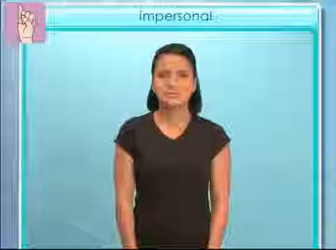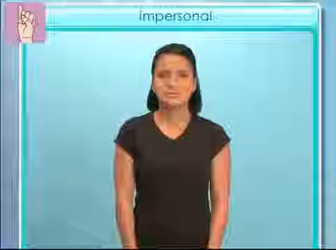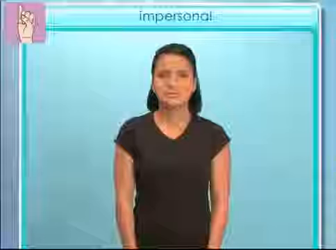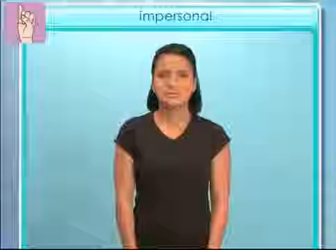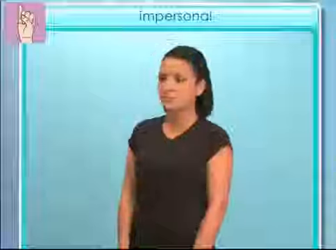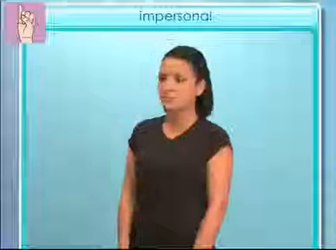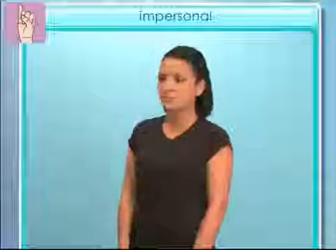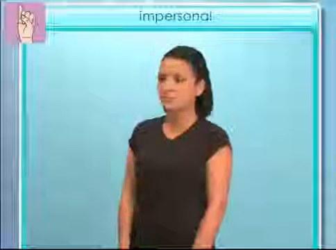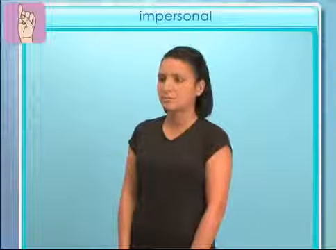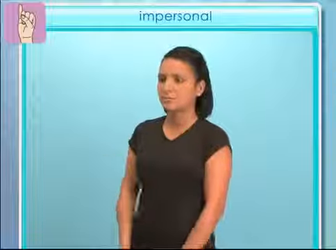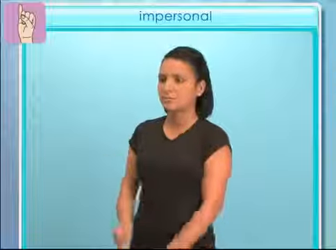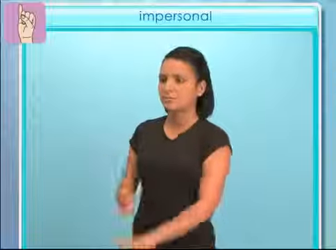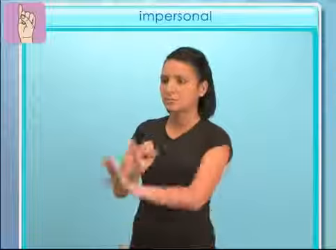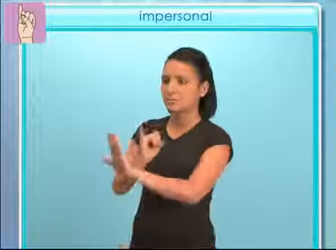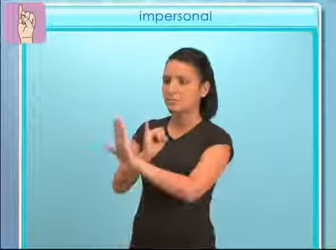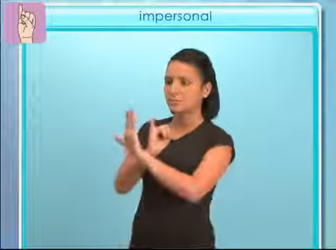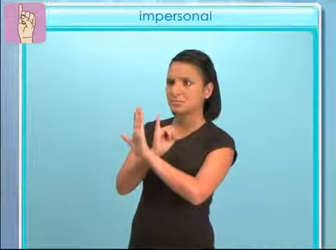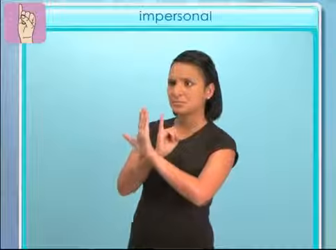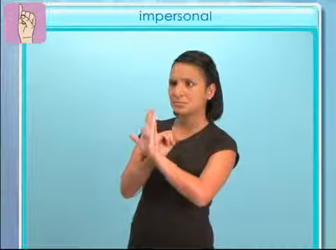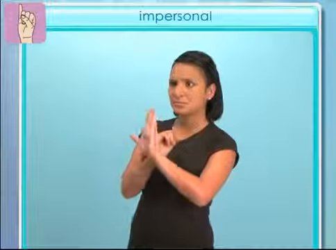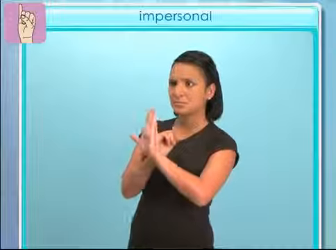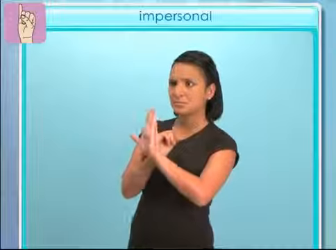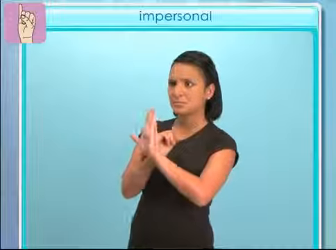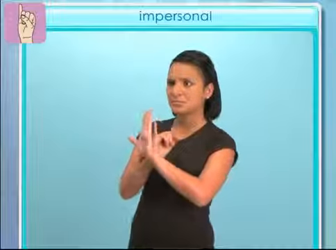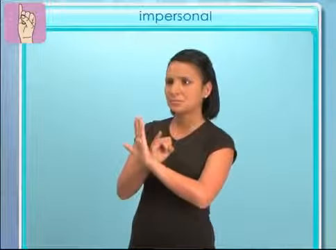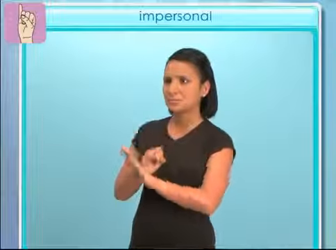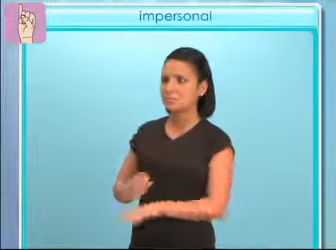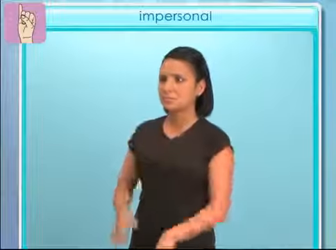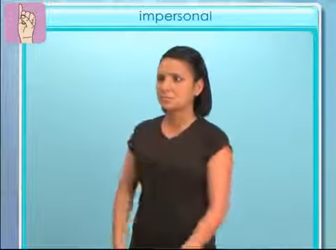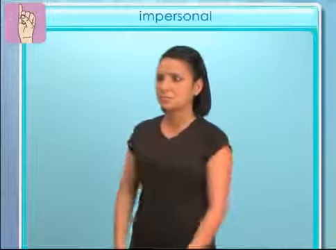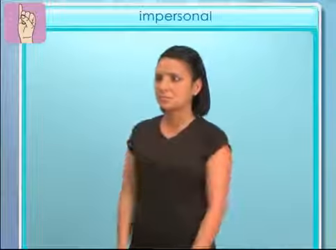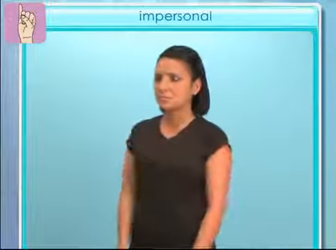IMPERSONAL